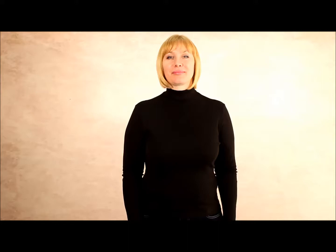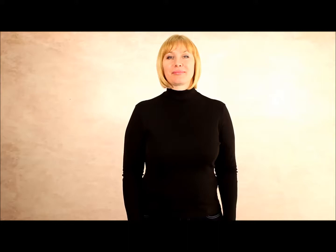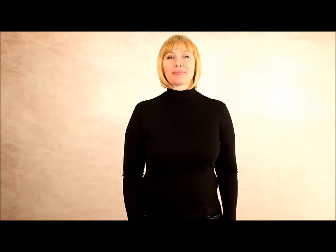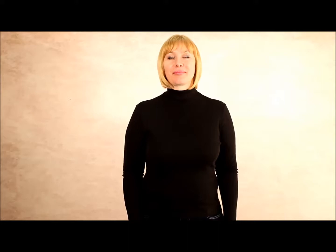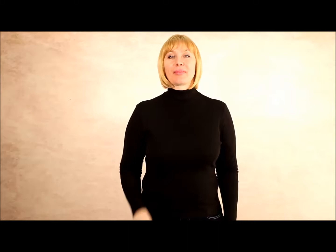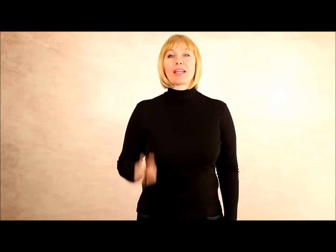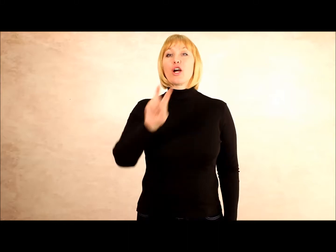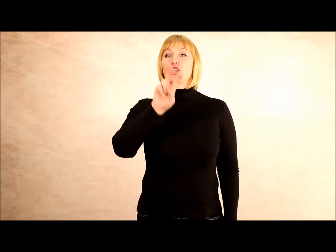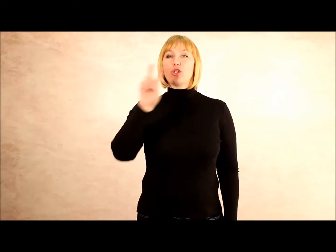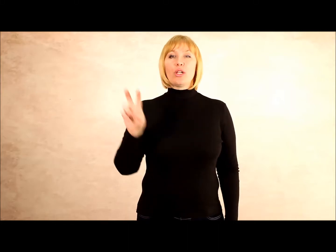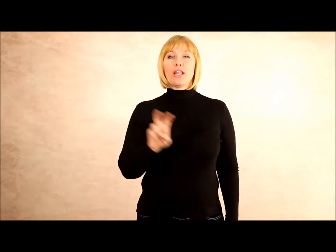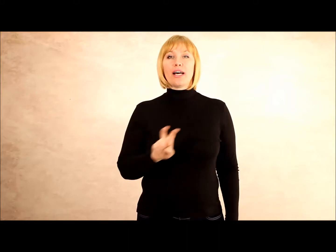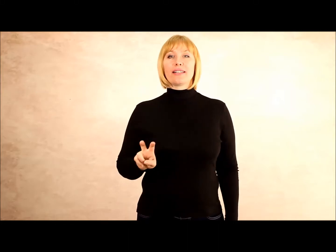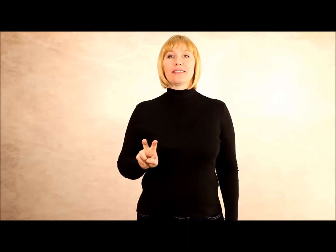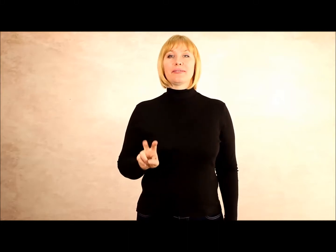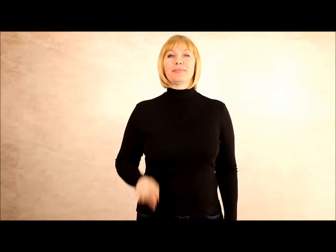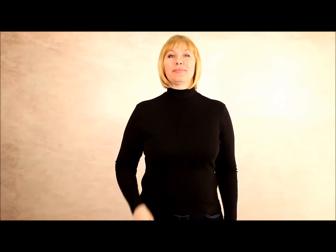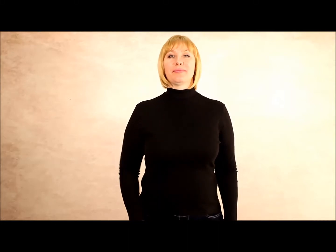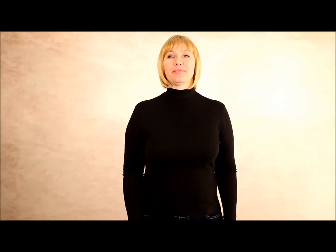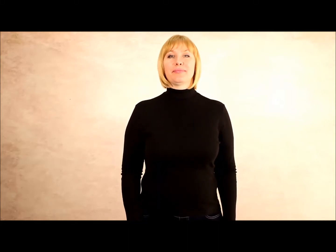Dolar